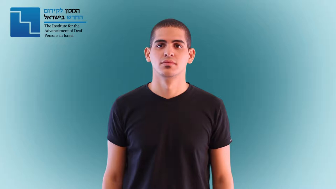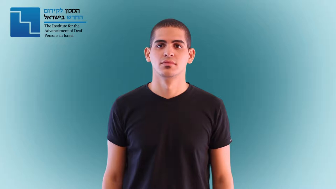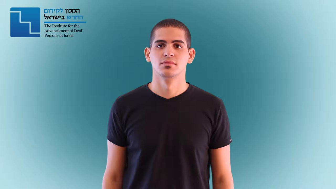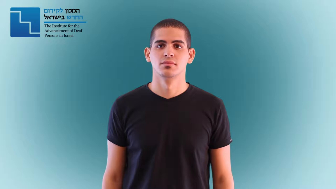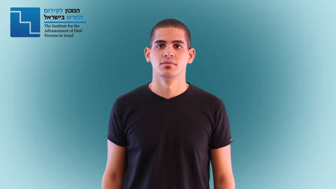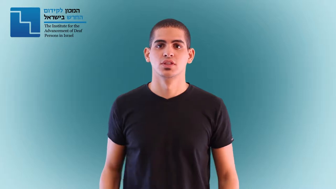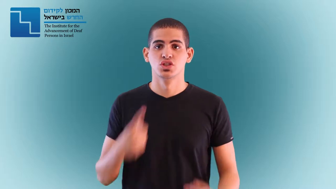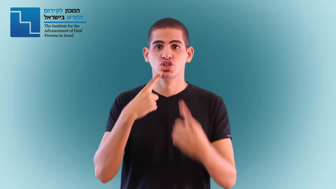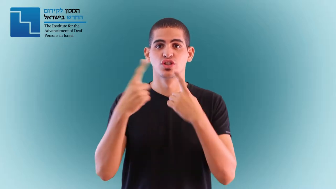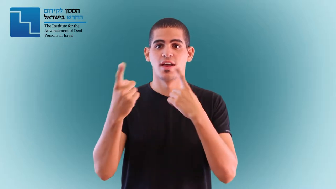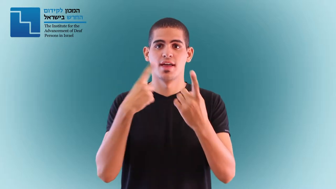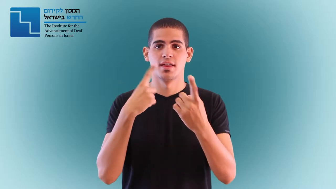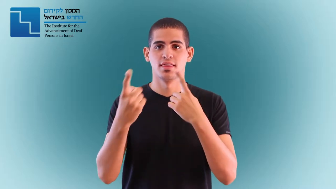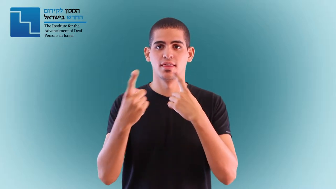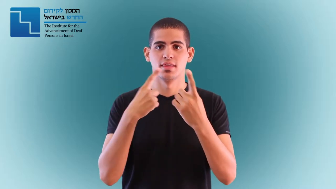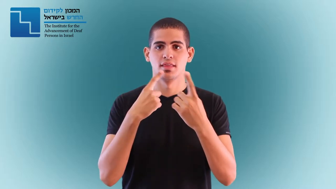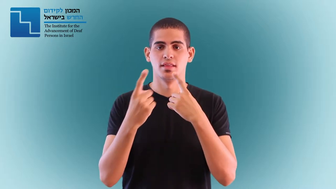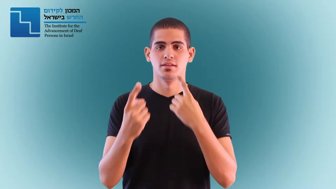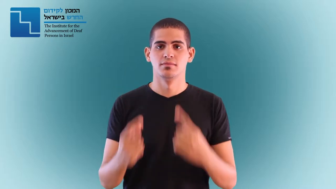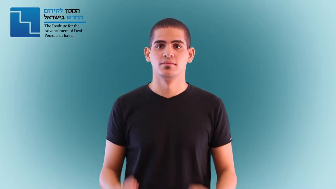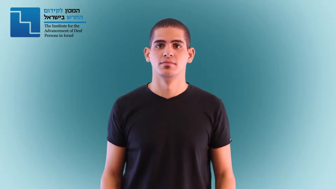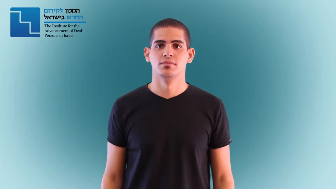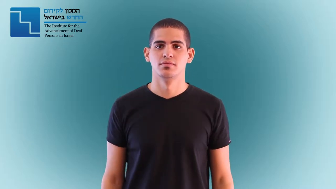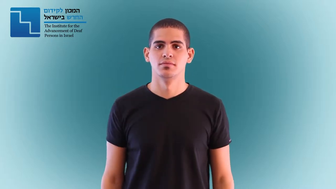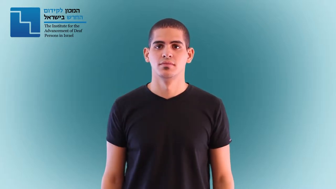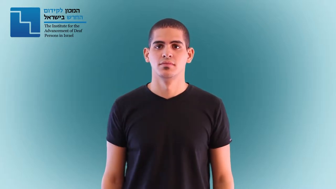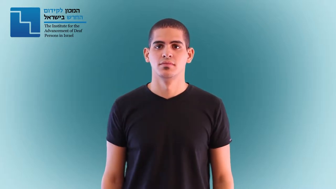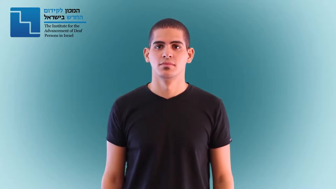צ'אט